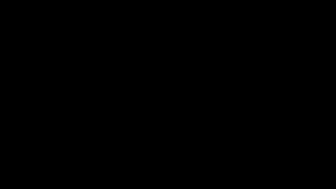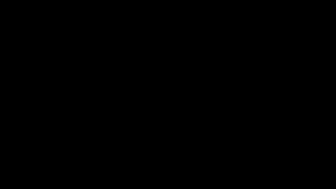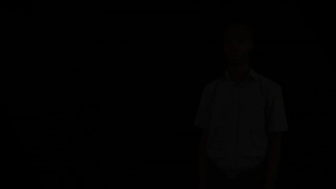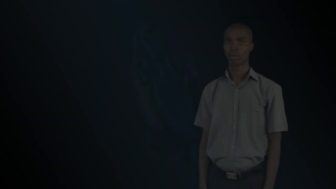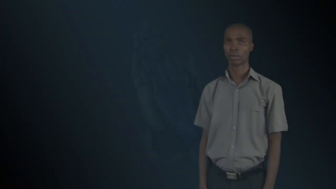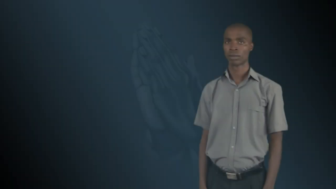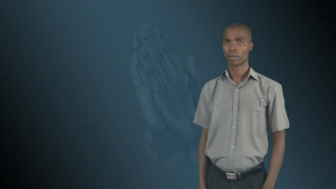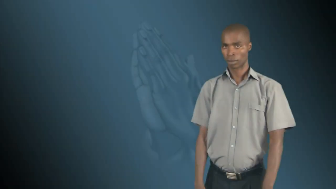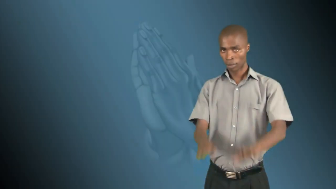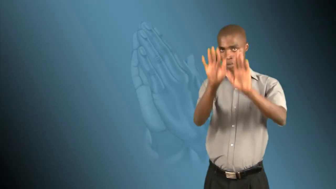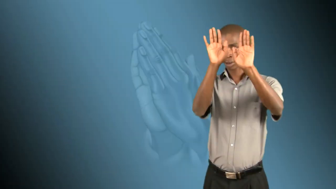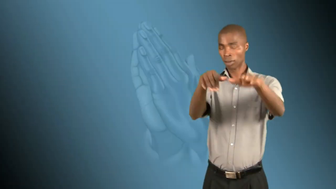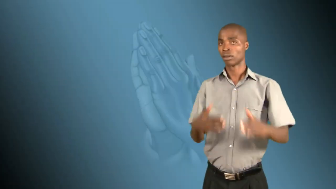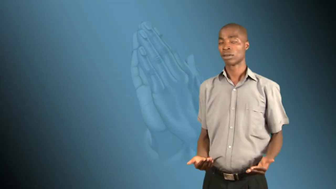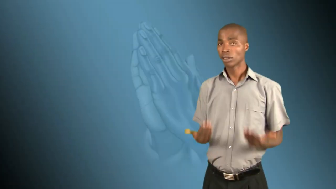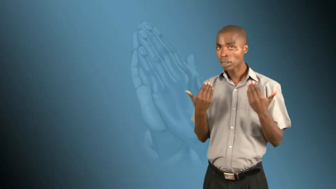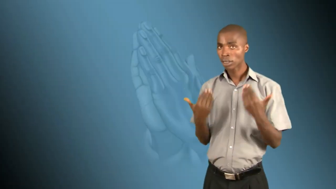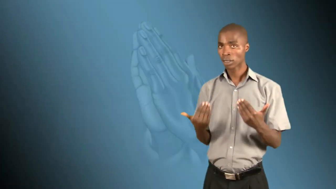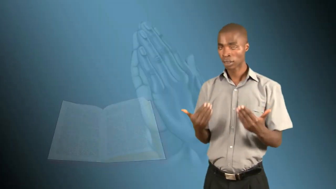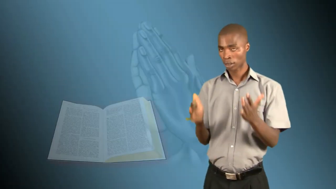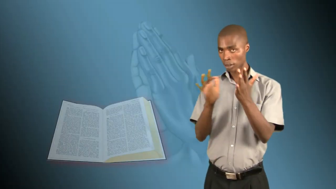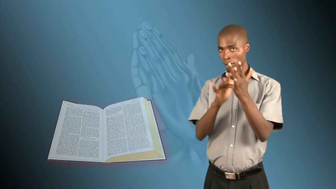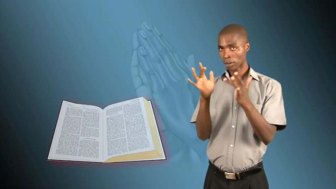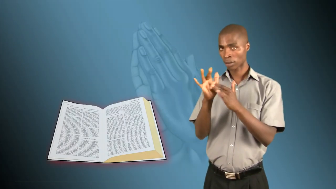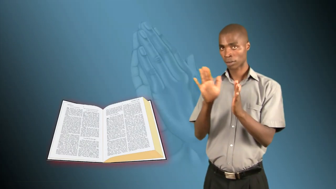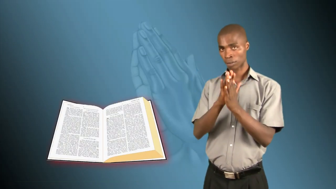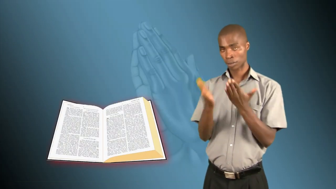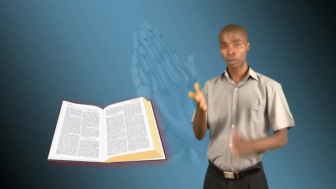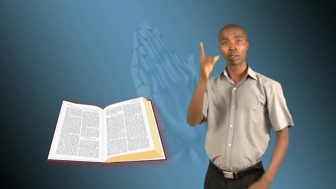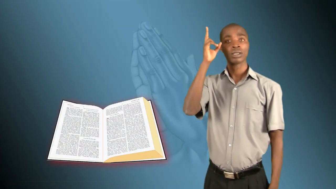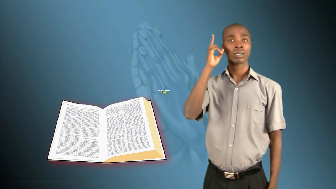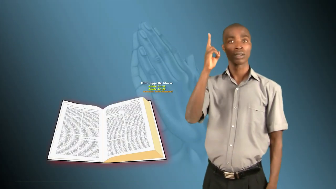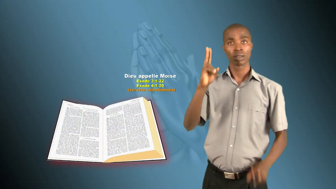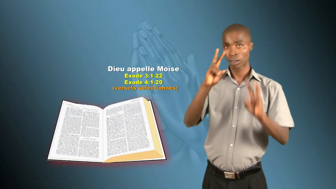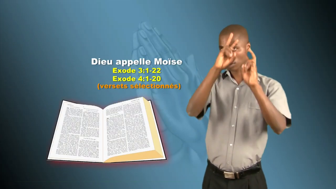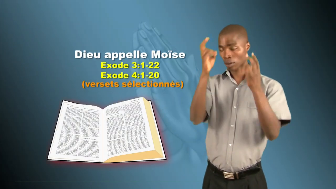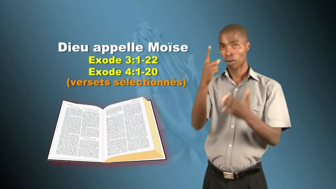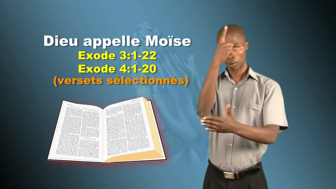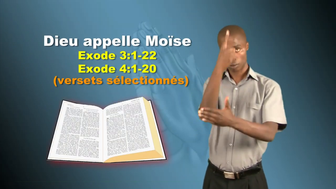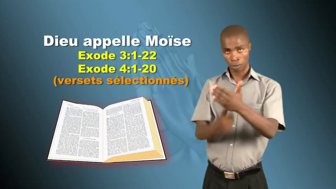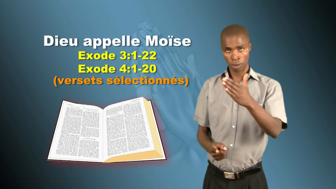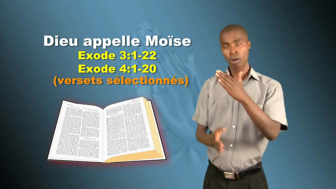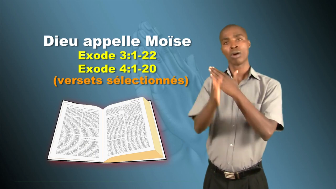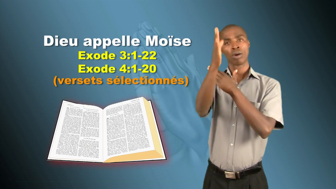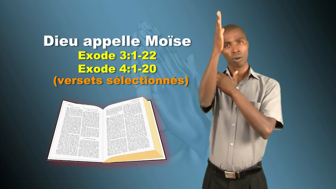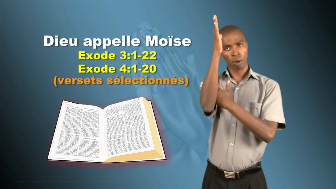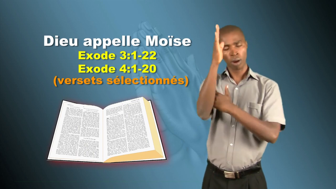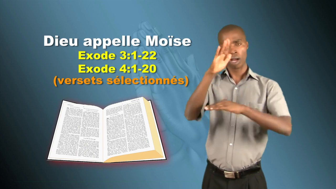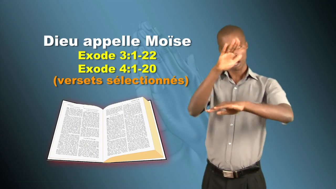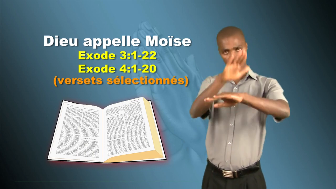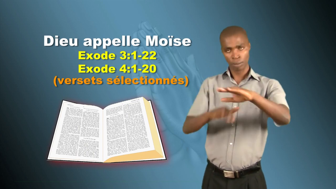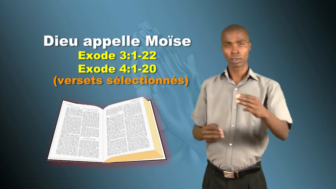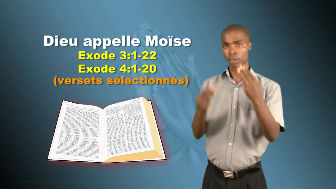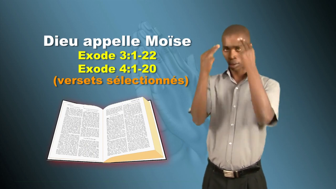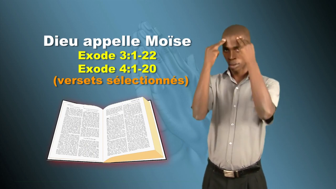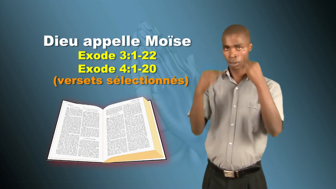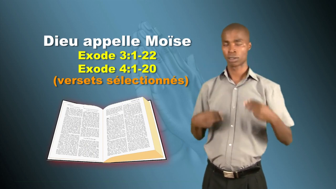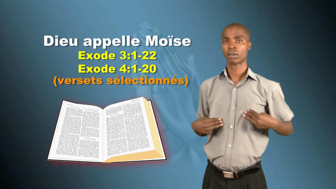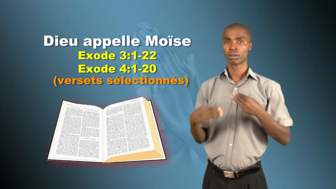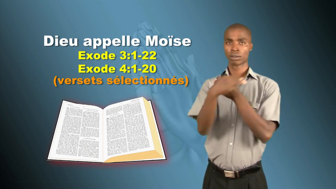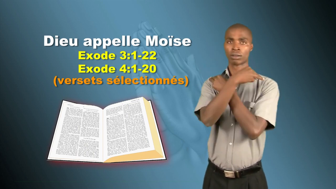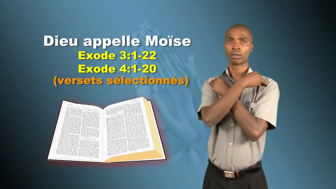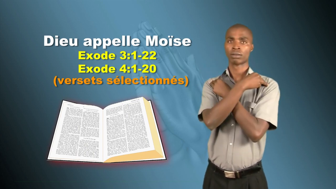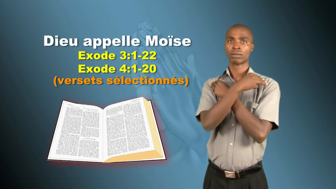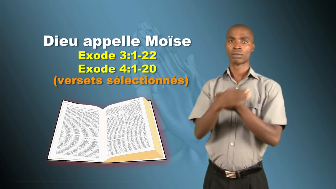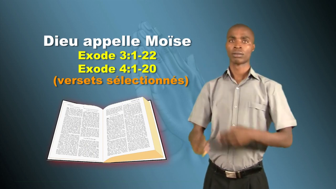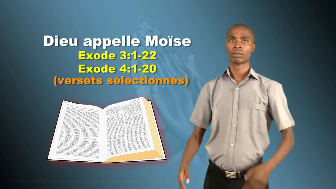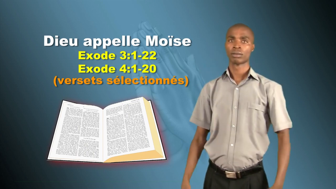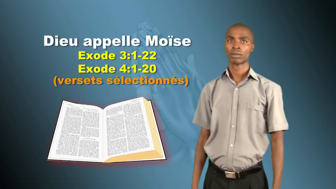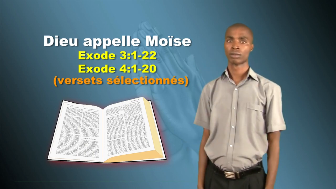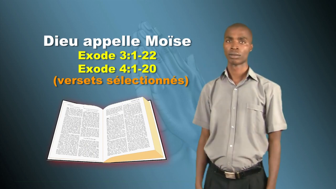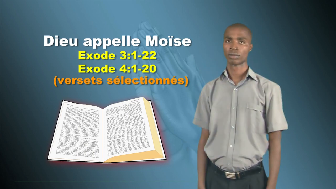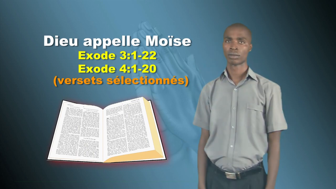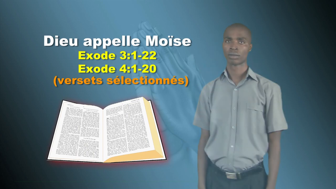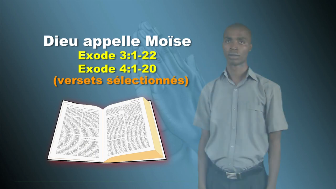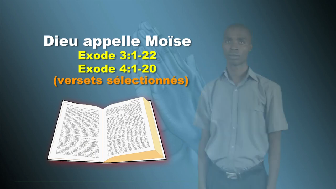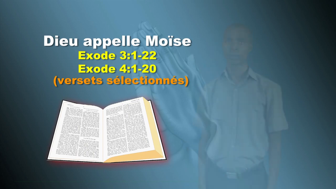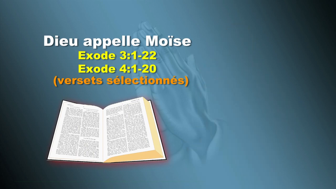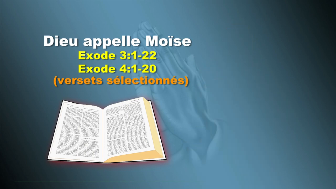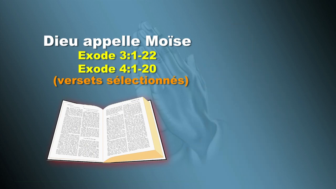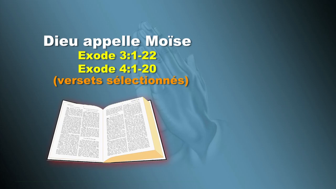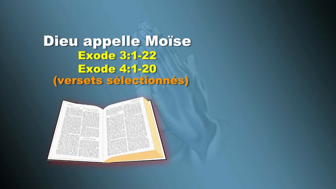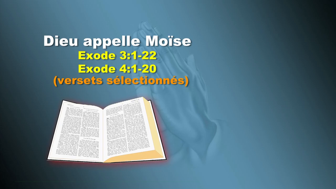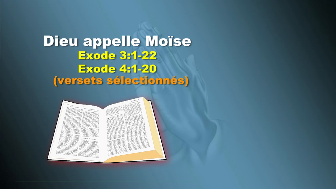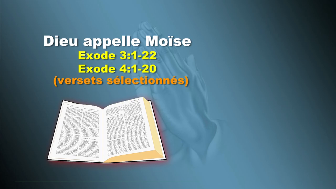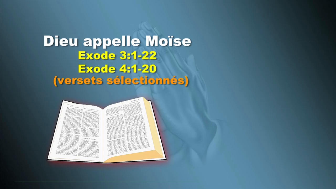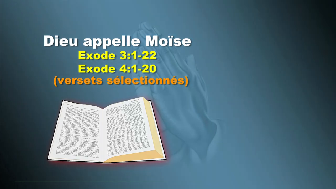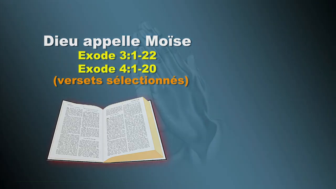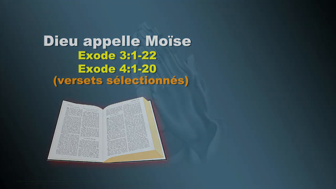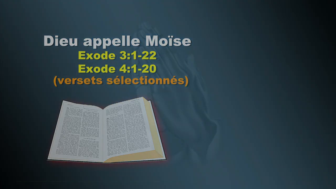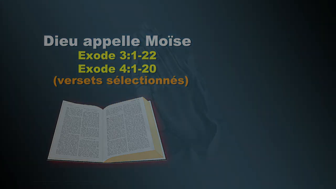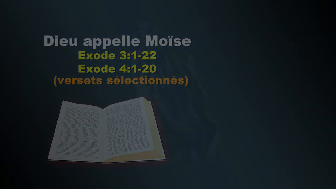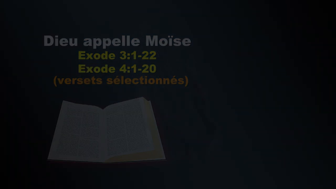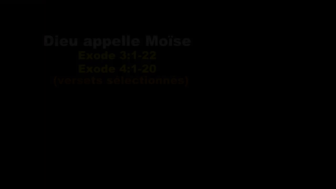Dieu appelle Moïse